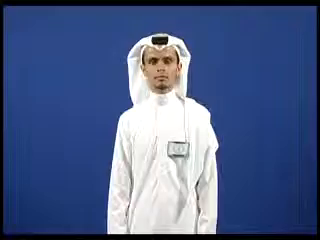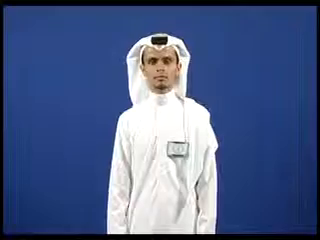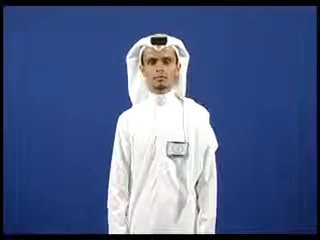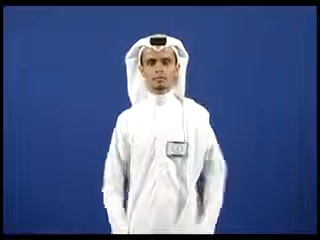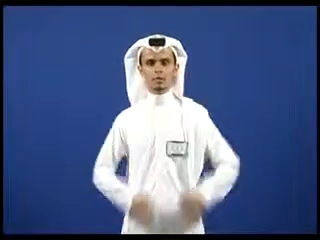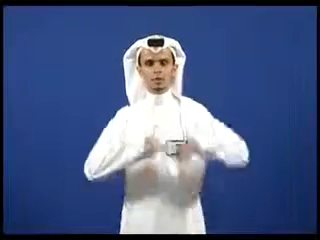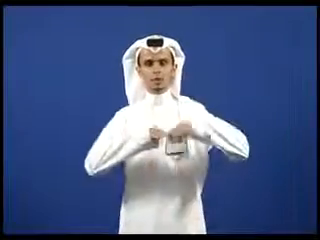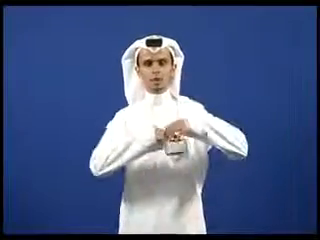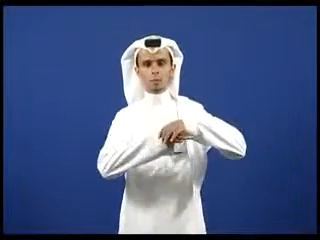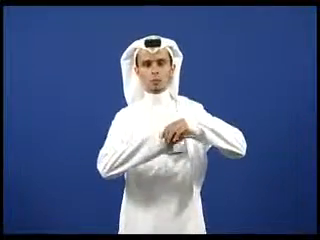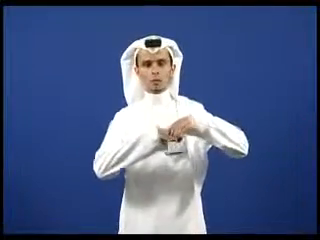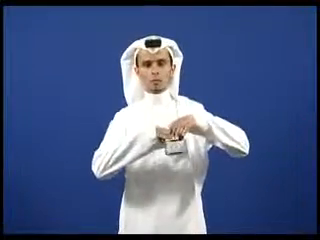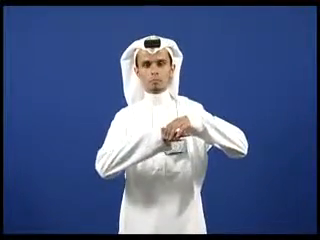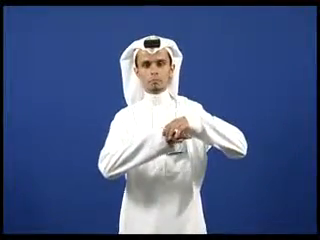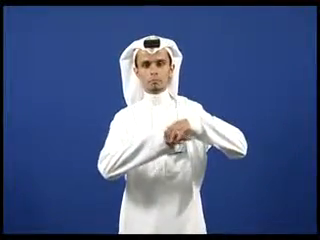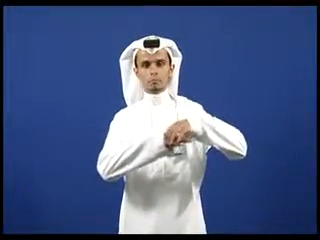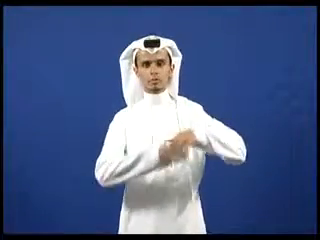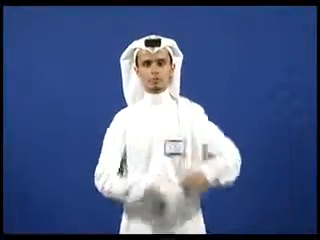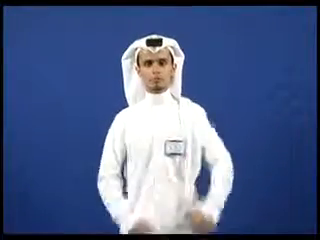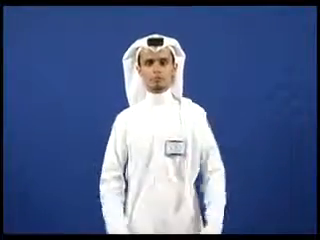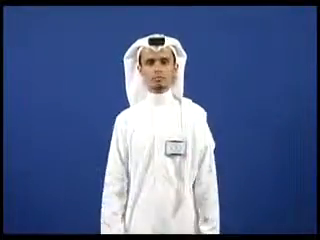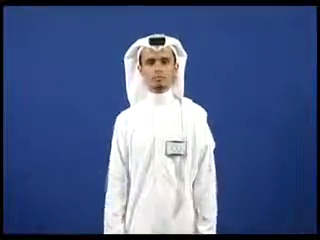شبشب ـ خف